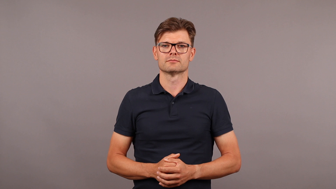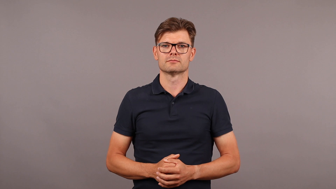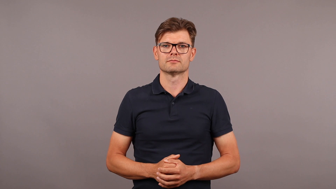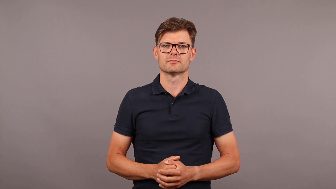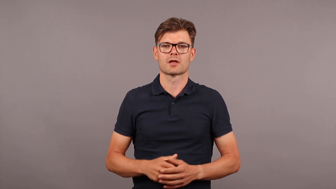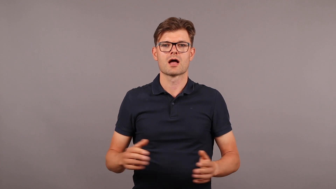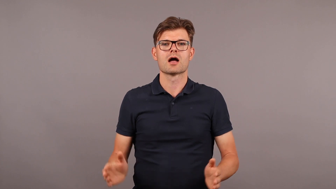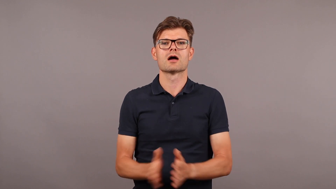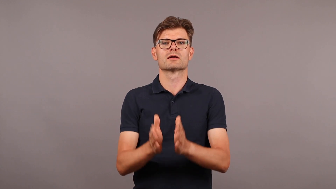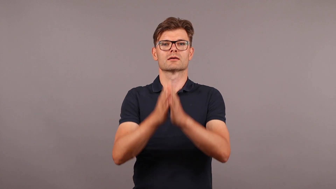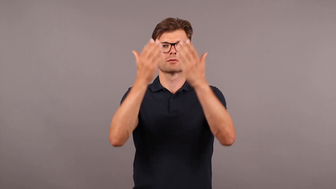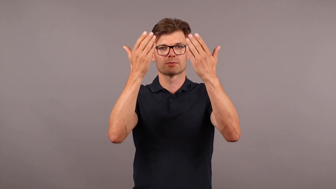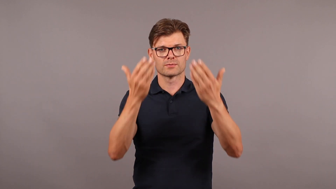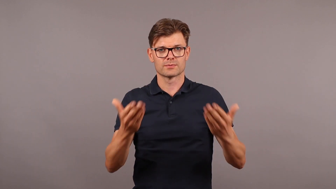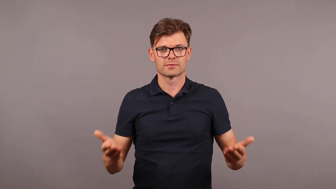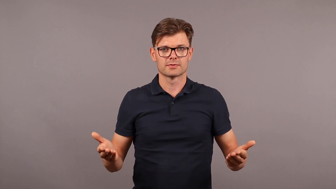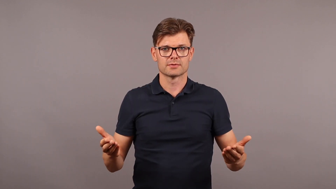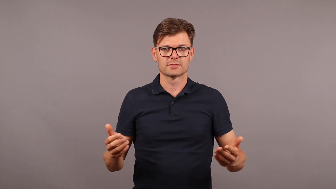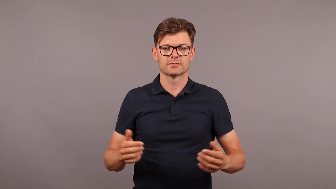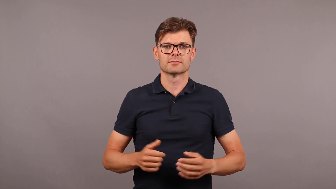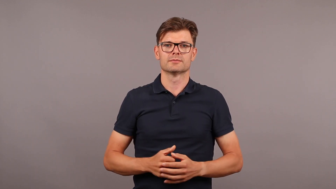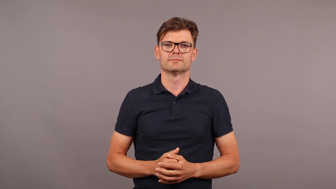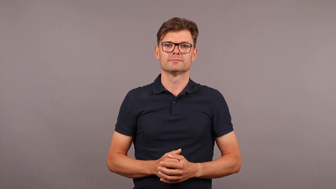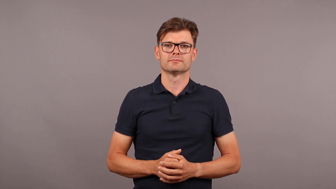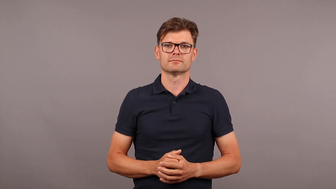Halleluja